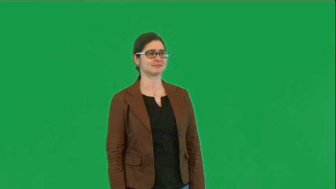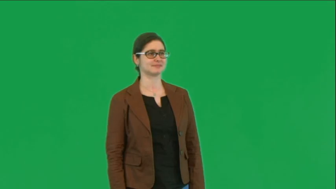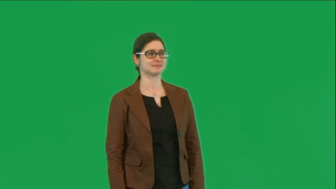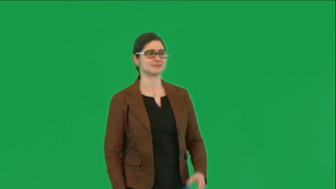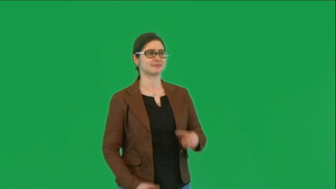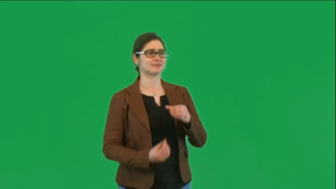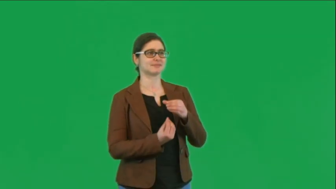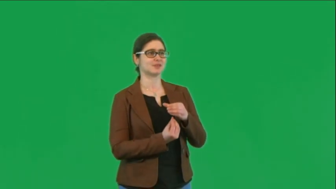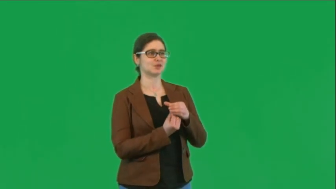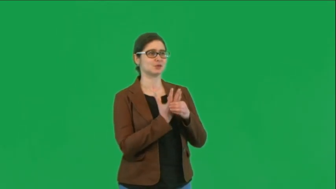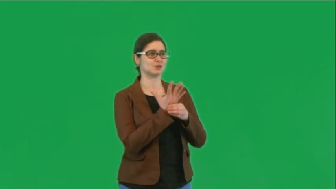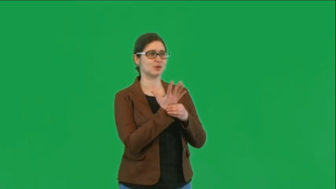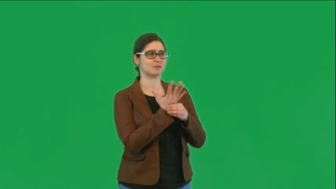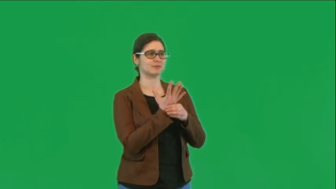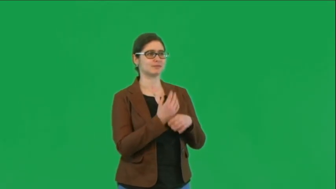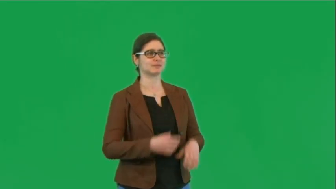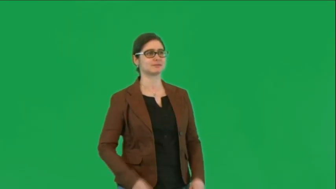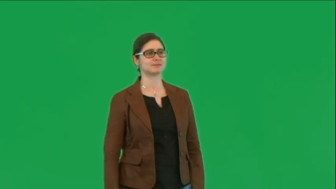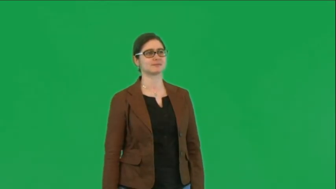źródło